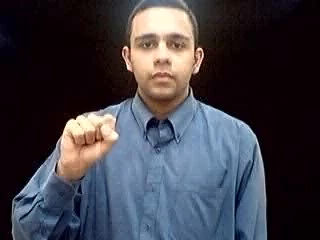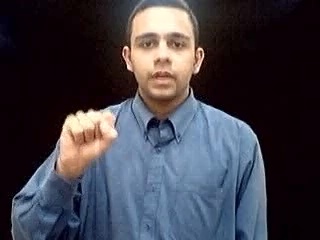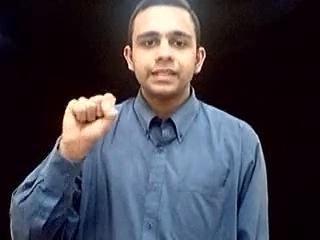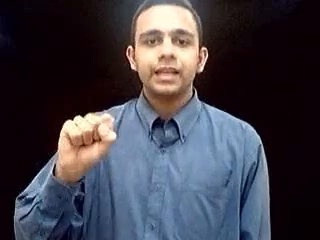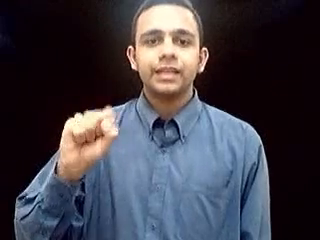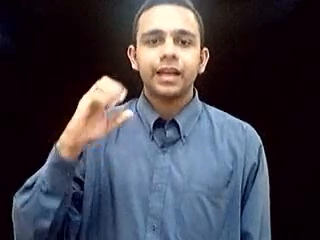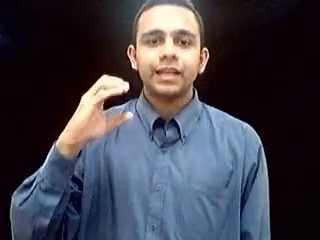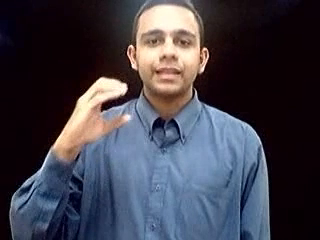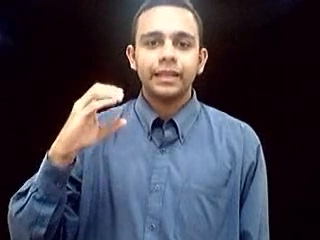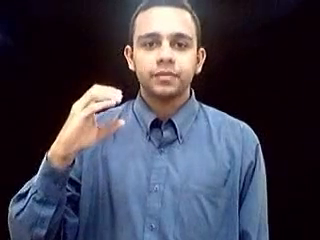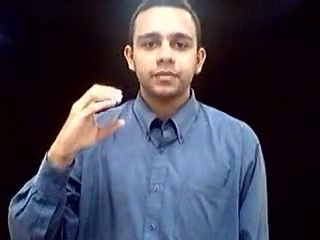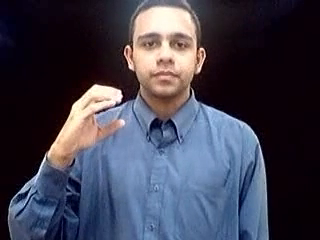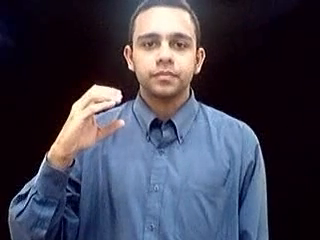Santa Catarina